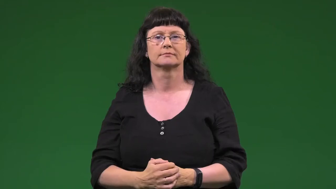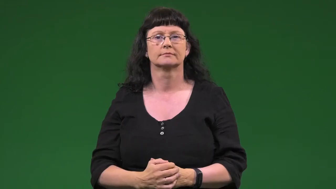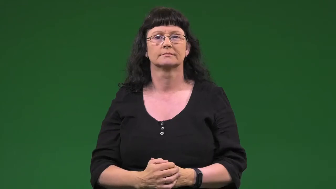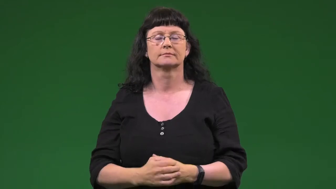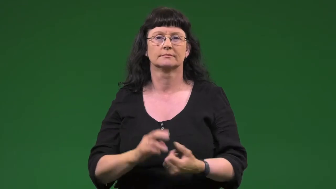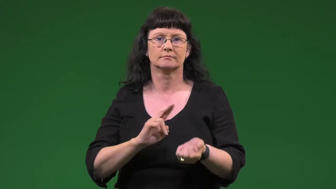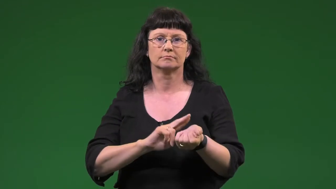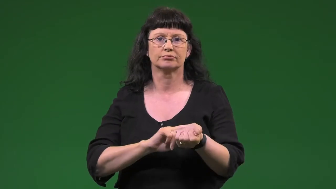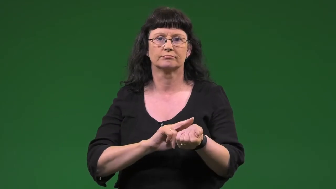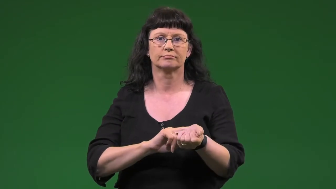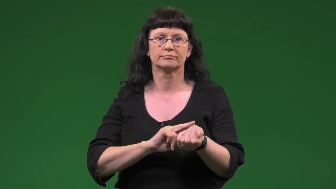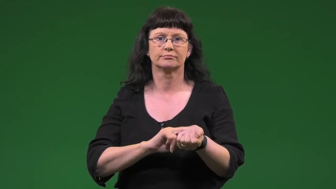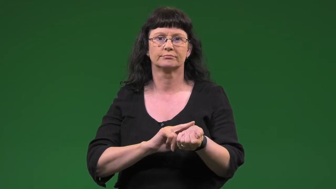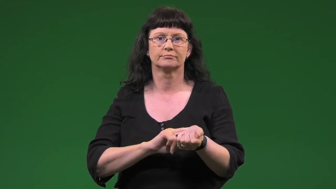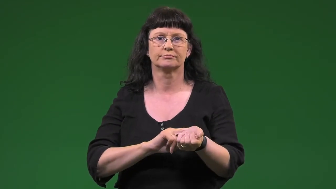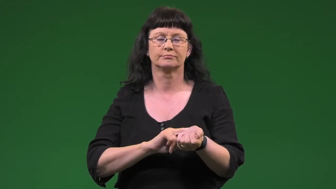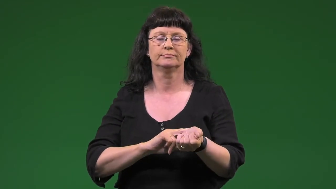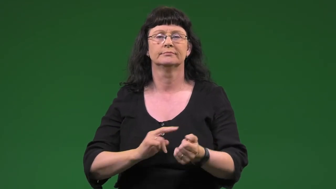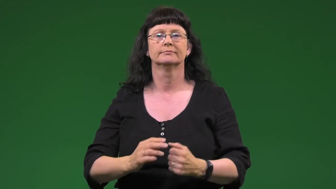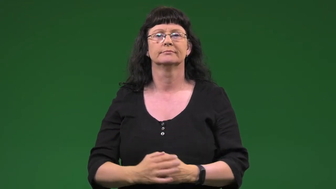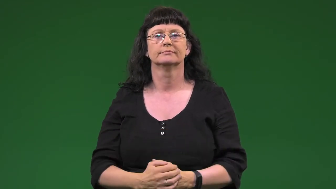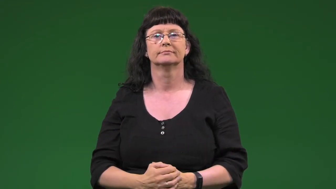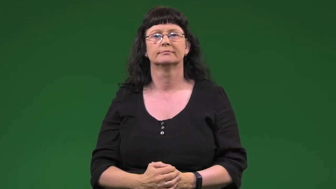Lífsmörk